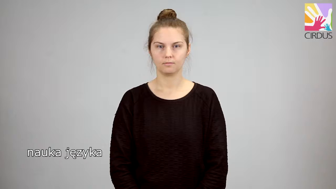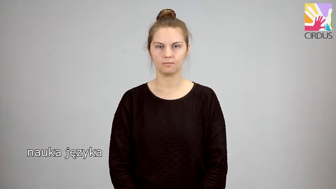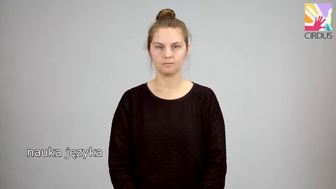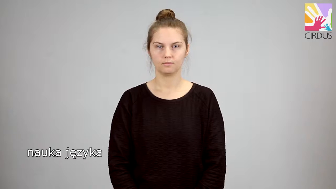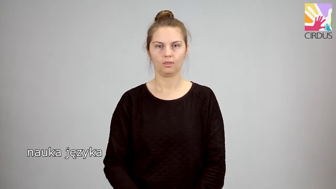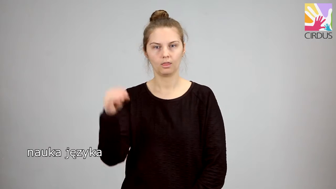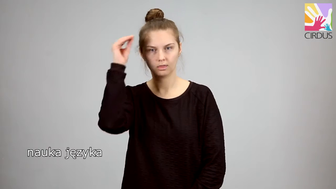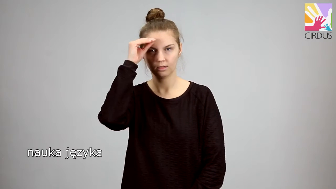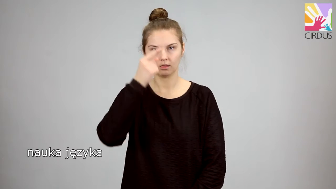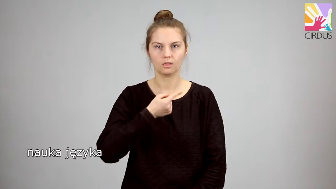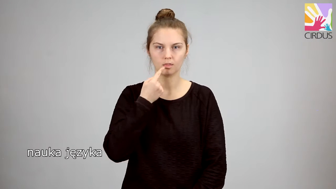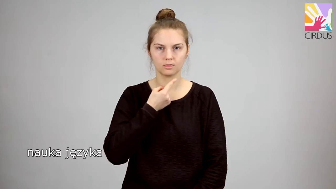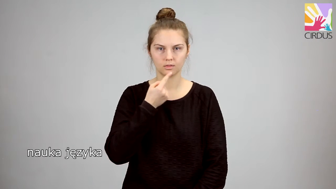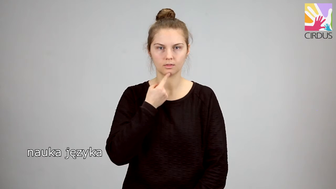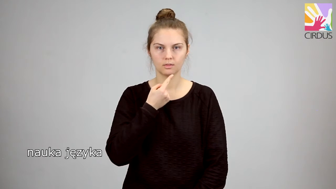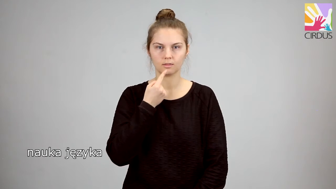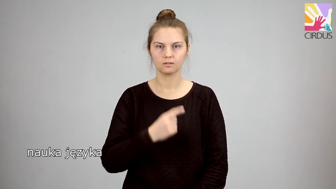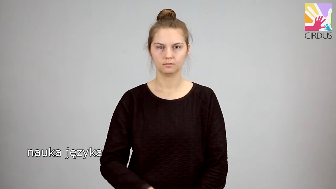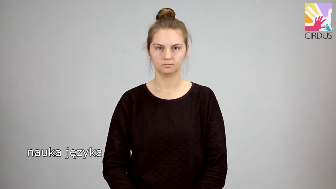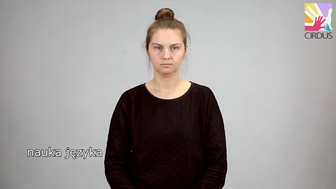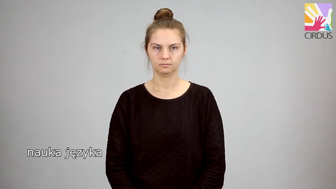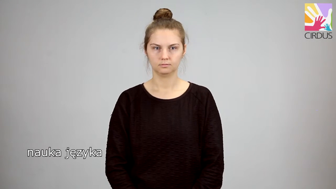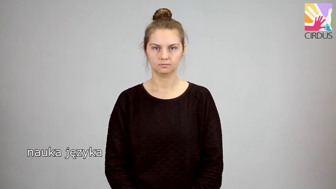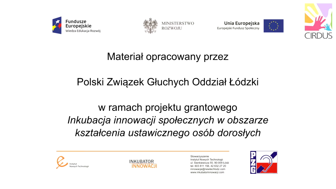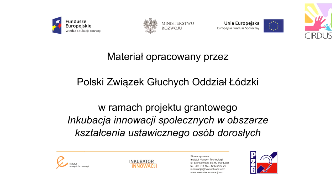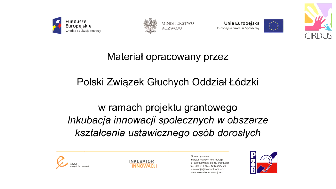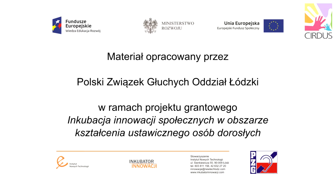nauka języka